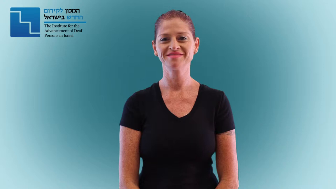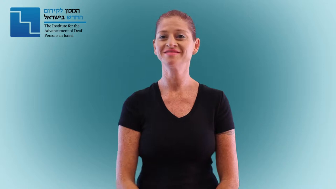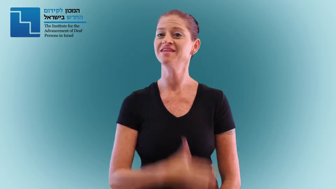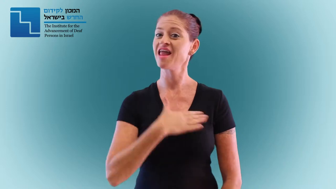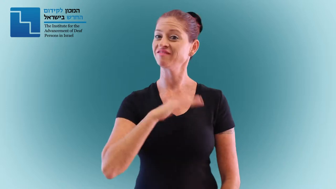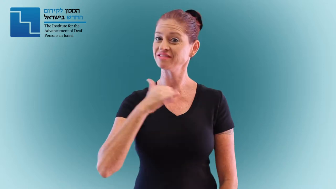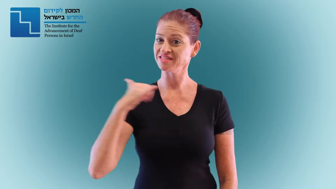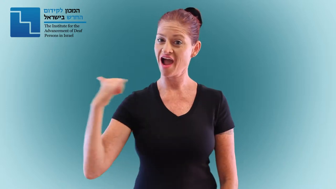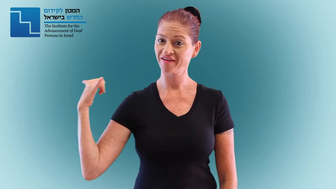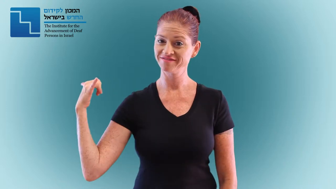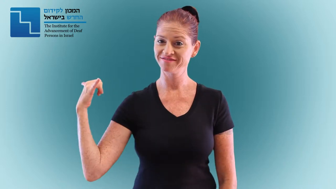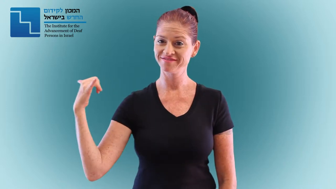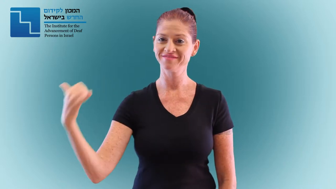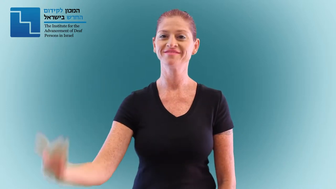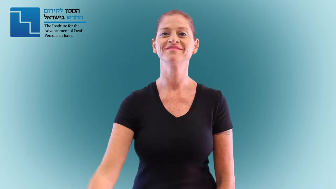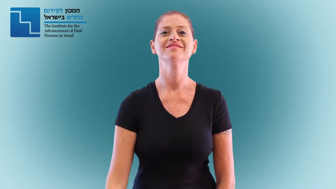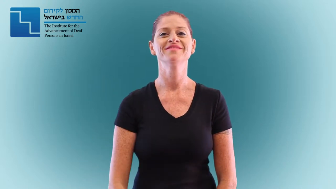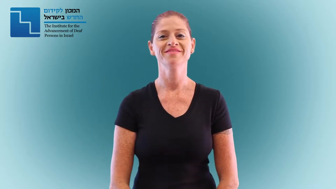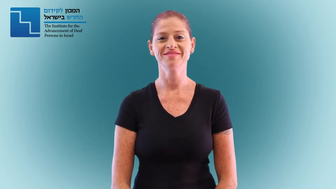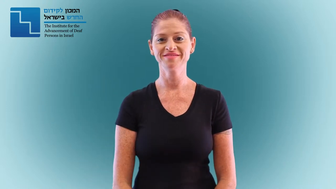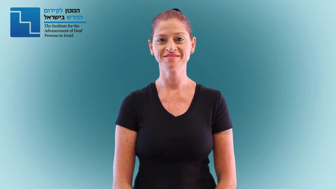לב זהב